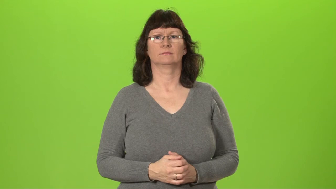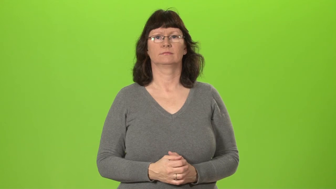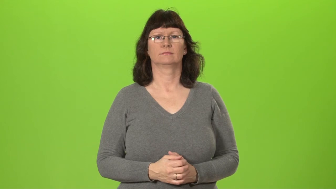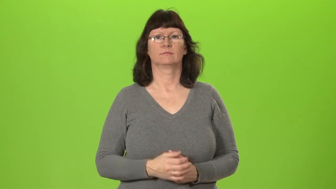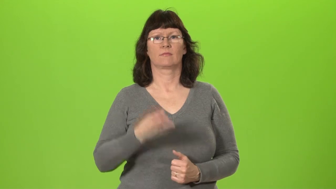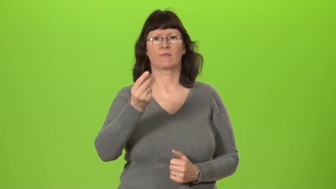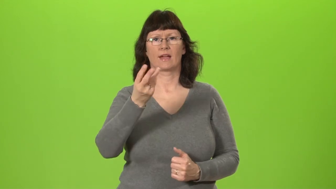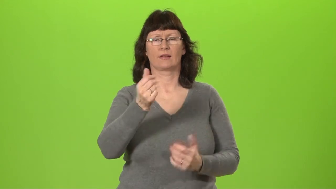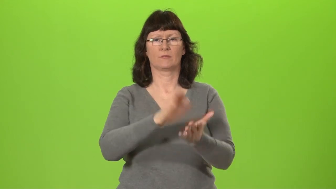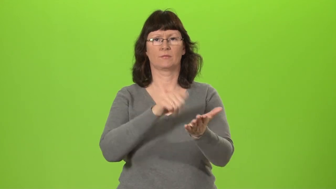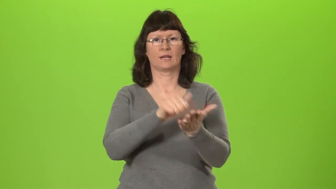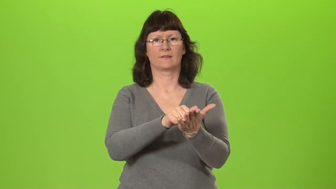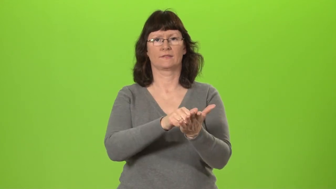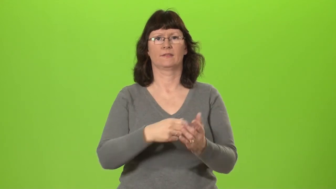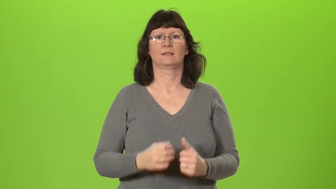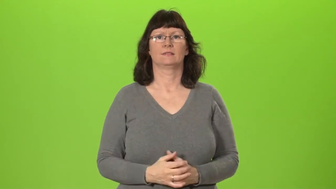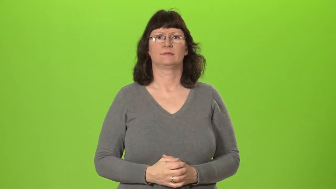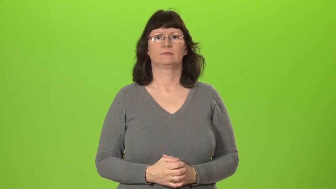Verðbréf